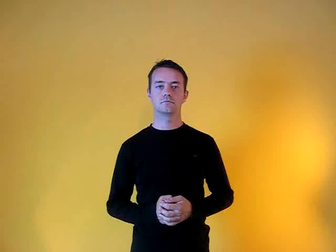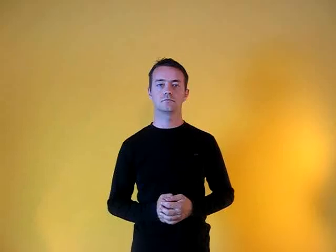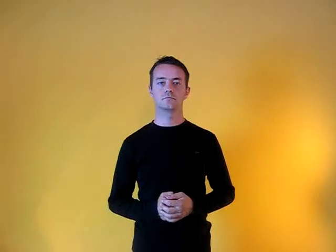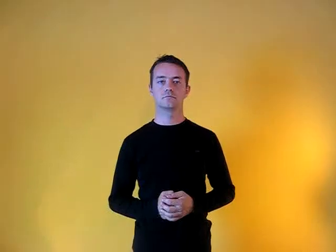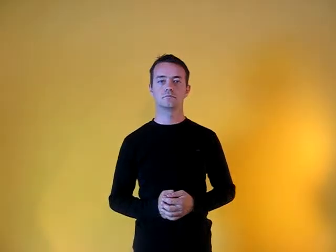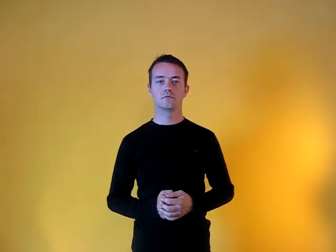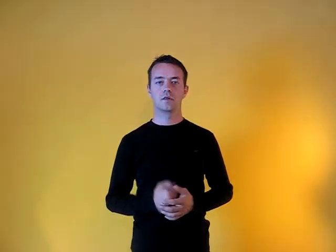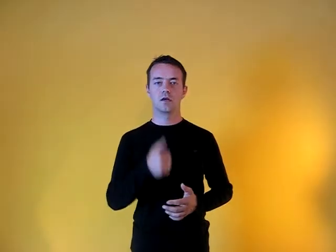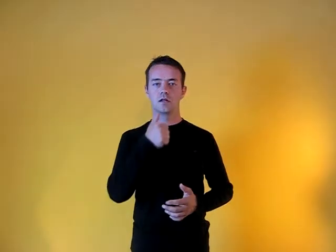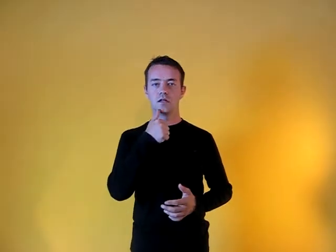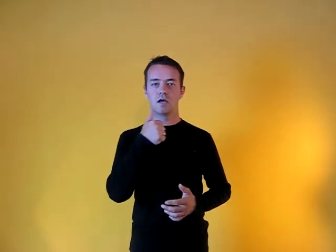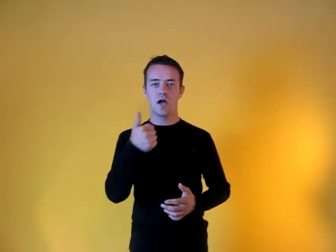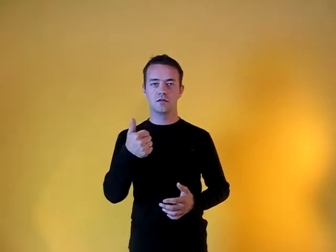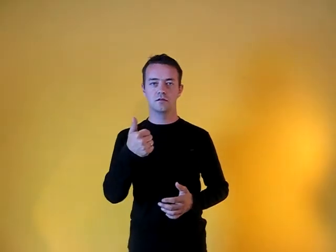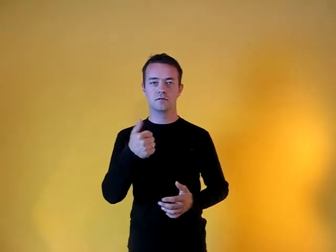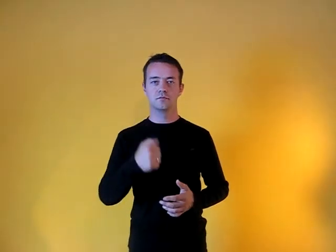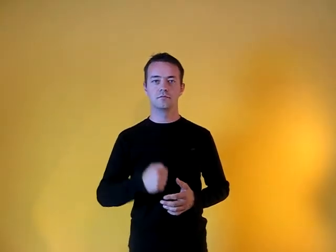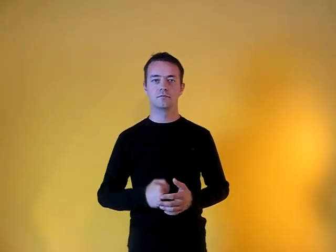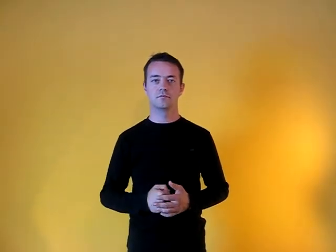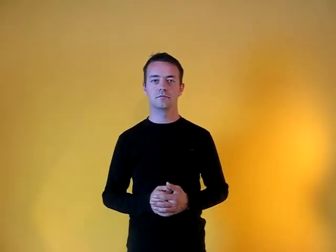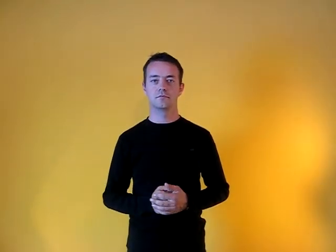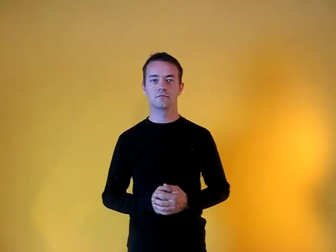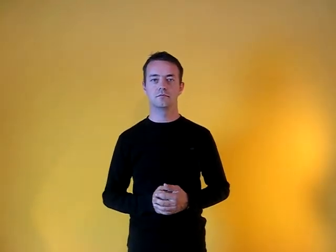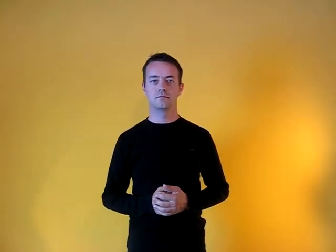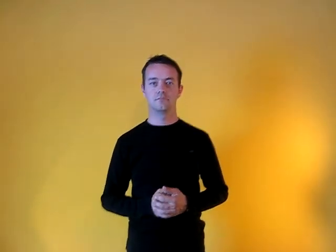dan